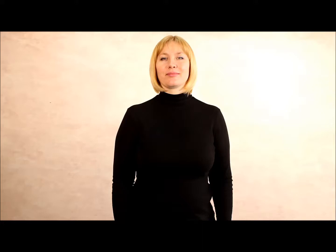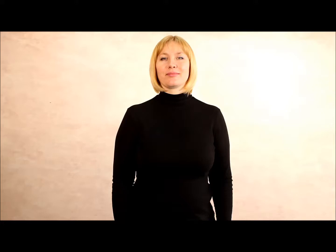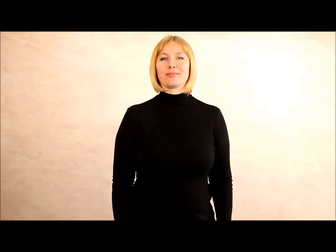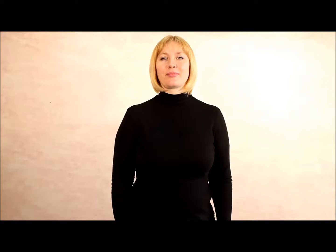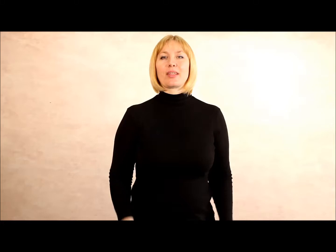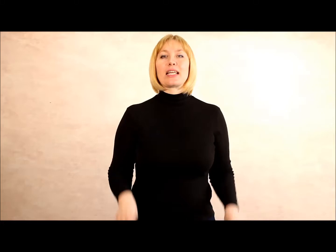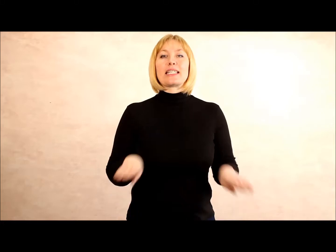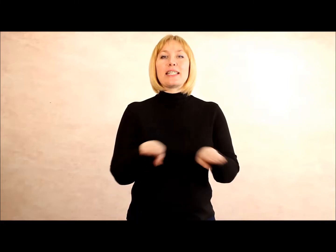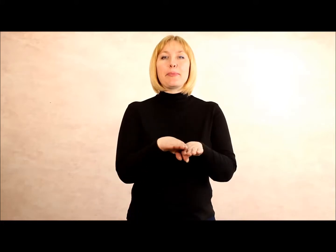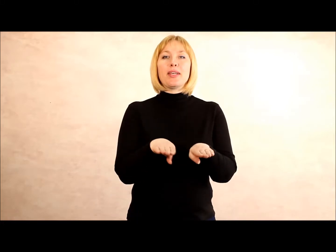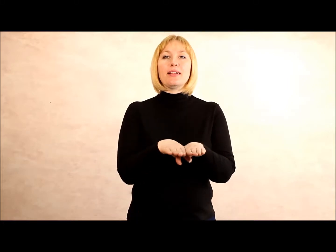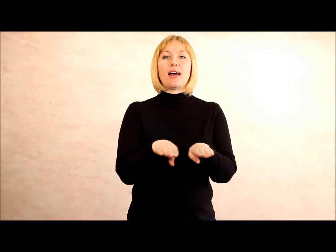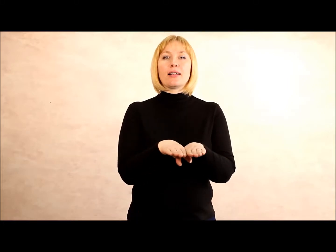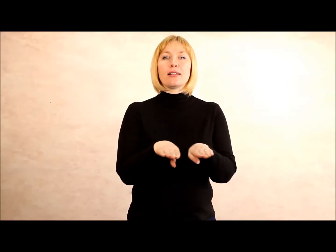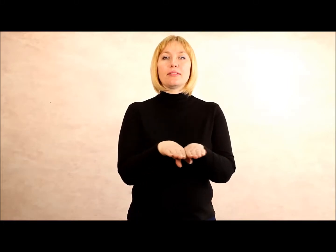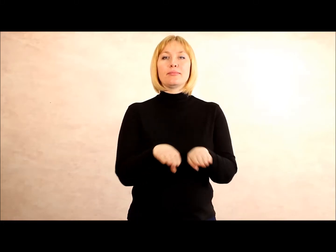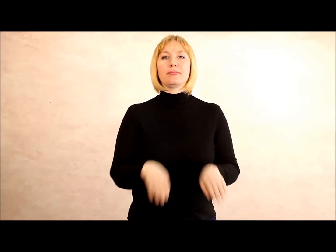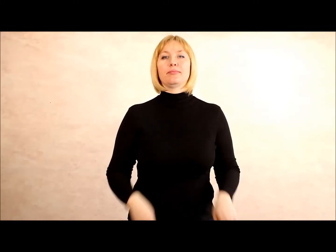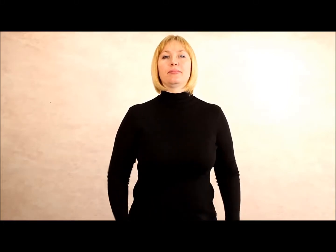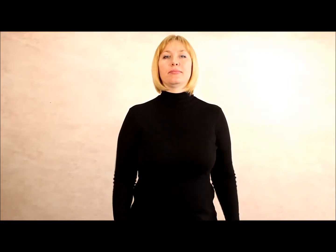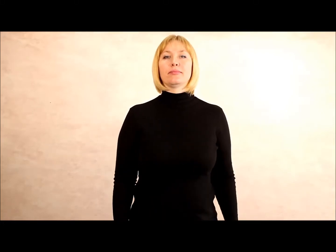Similar